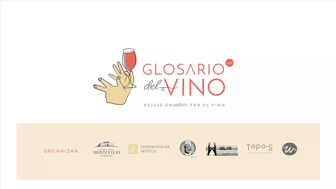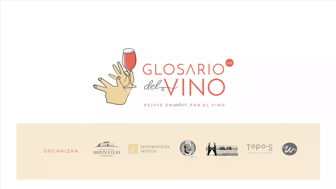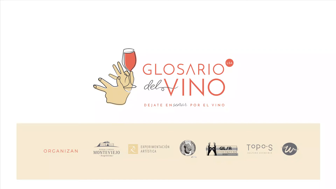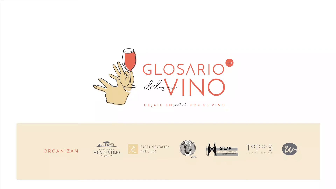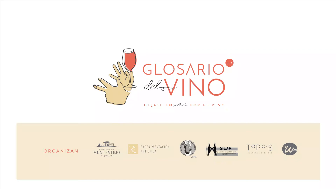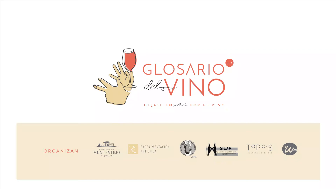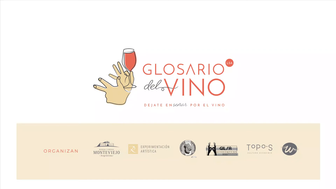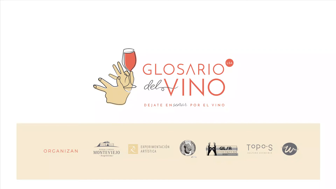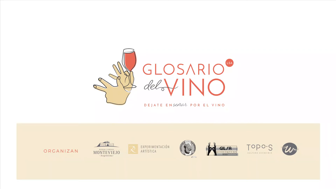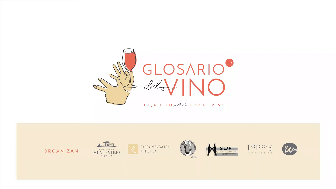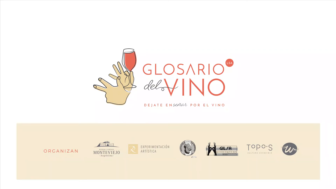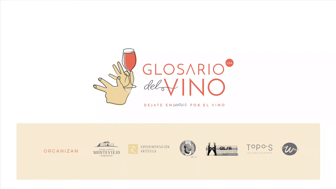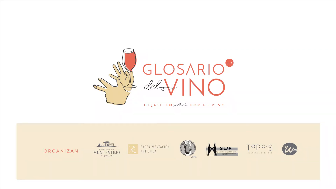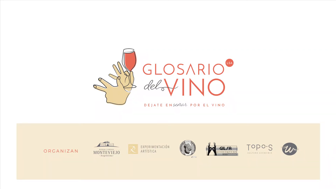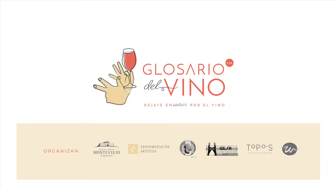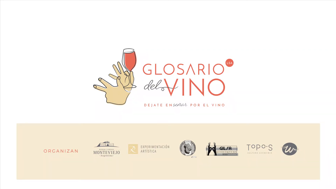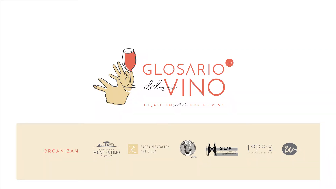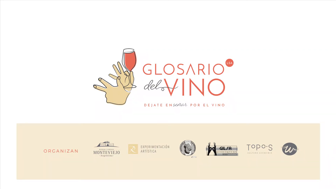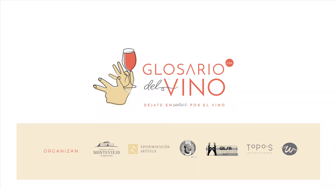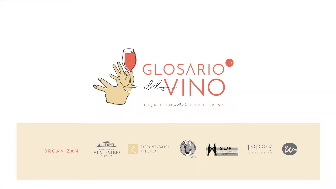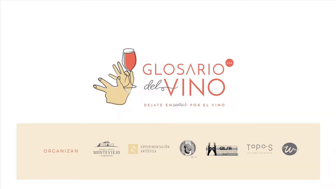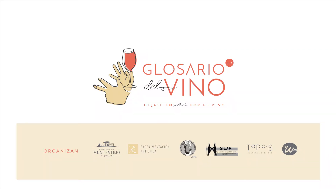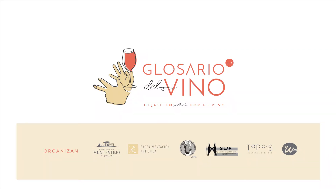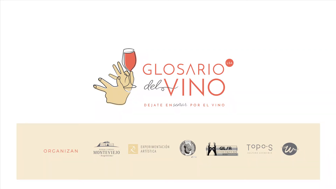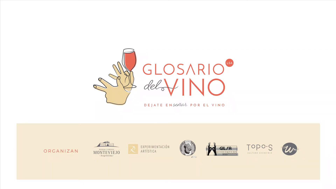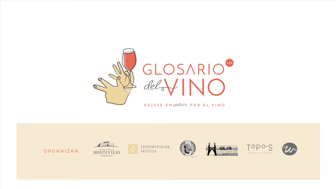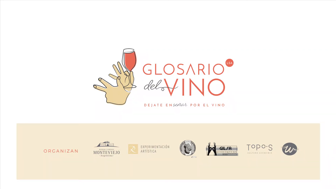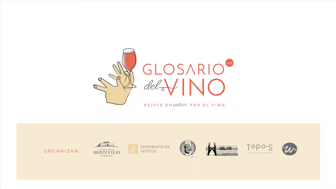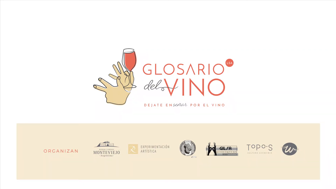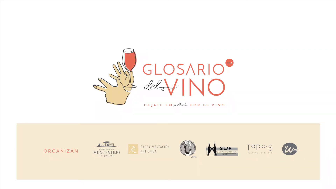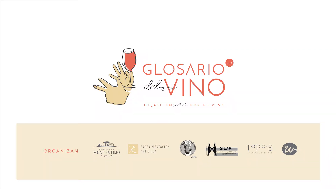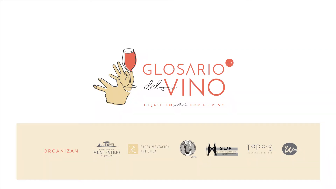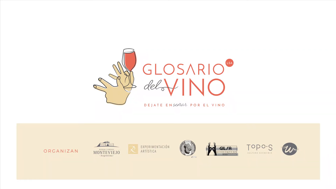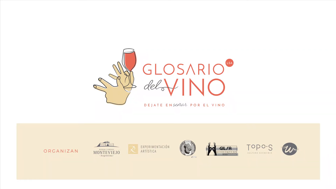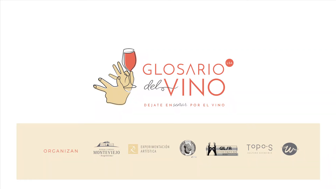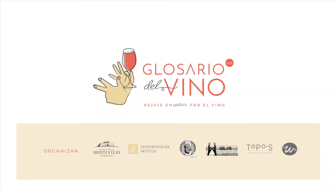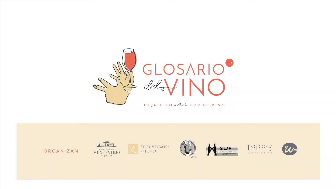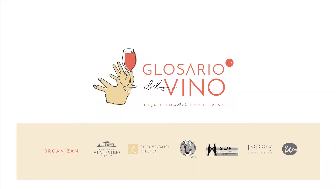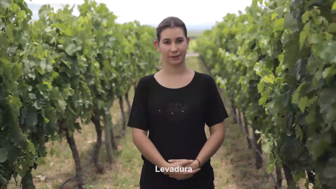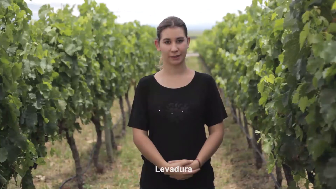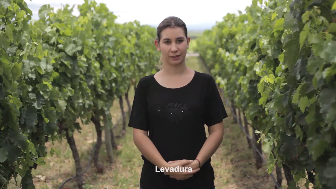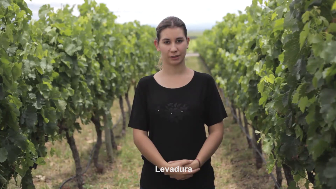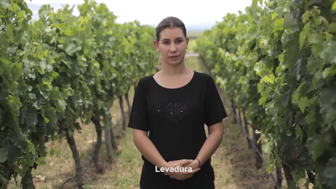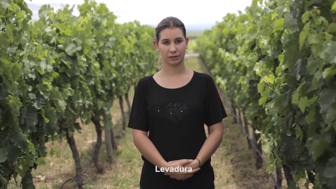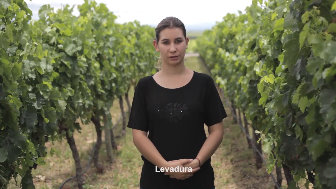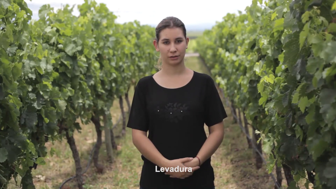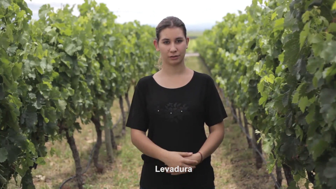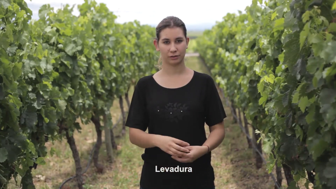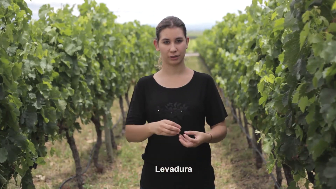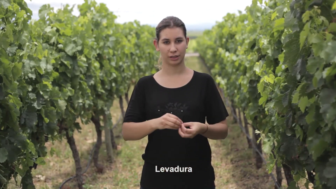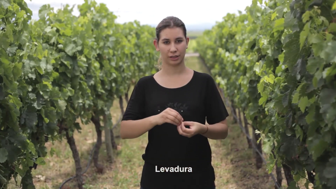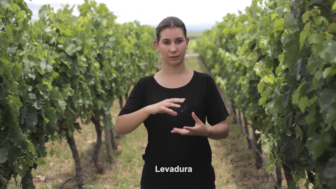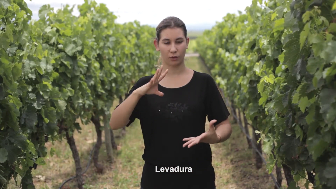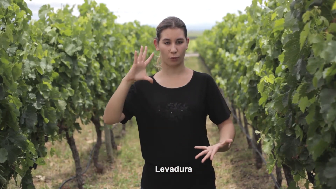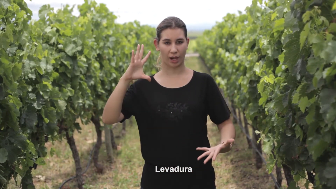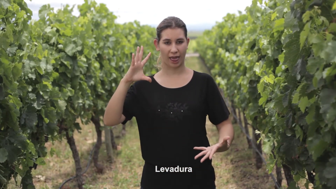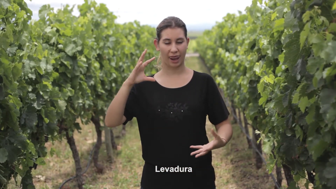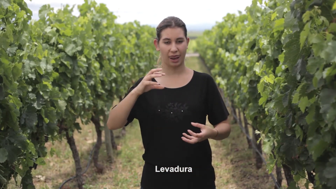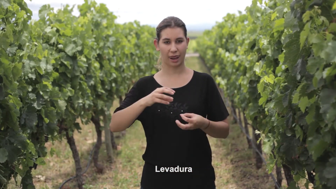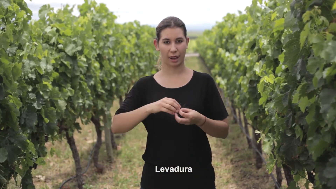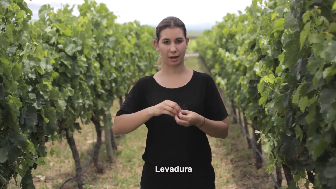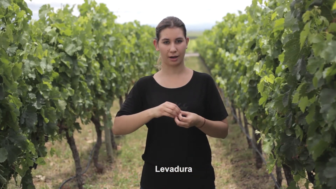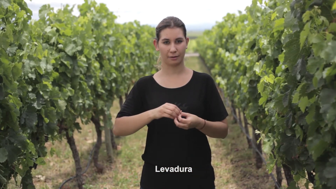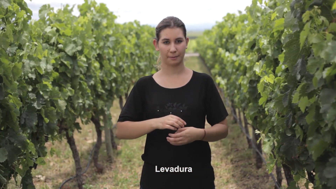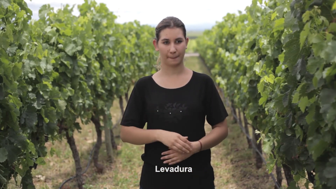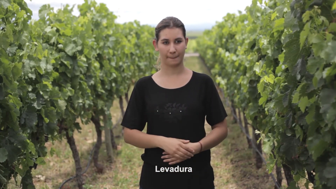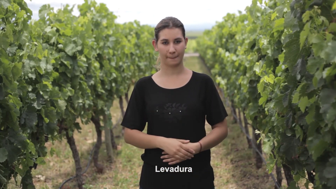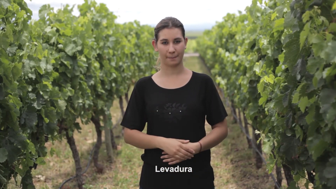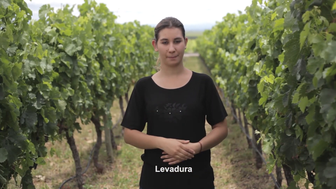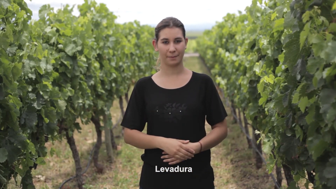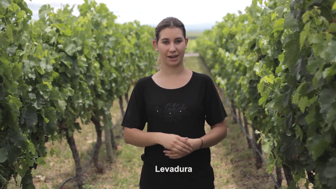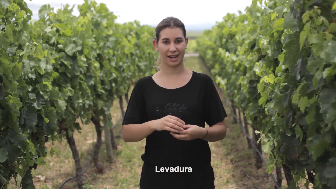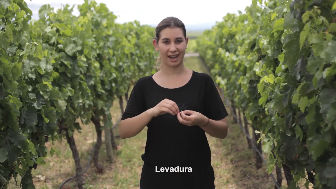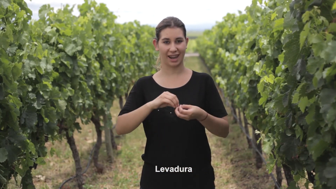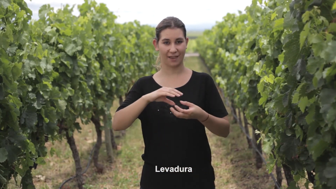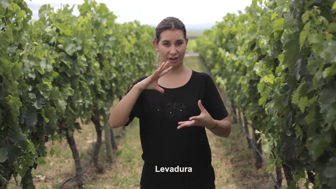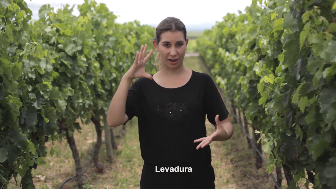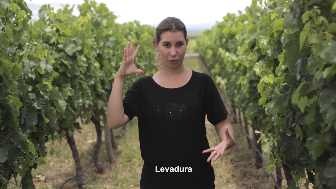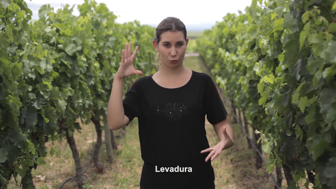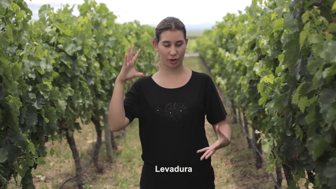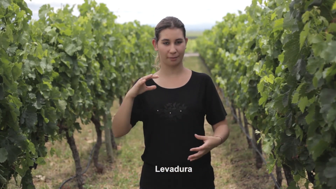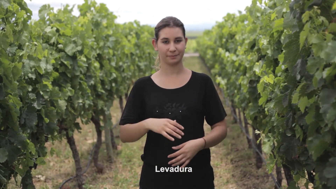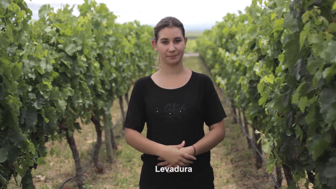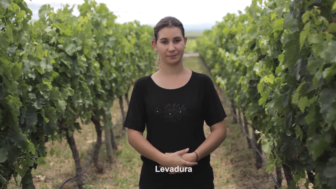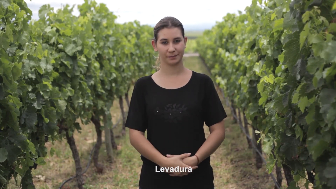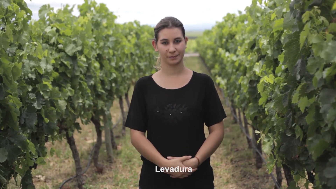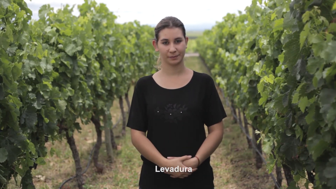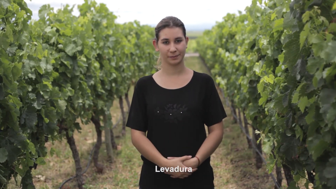Levadura